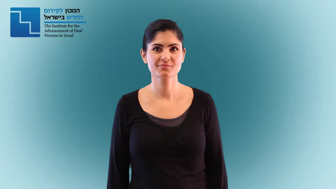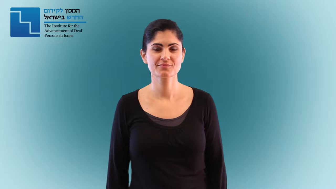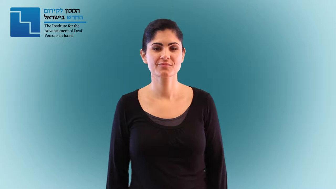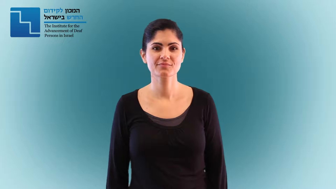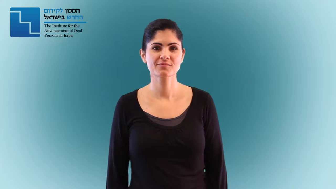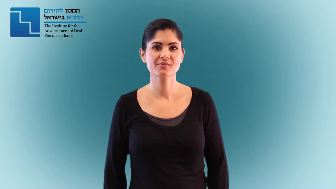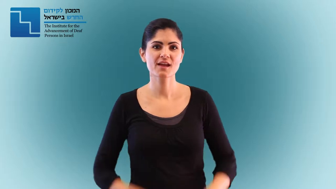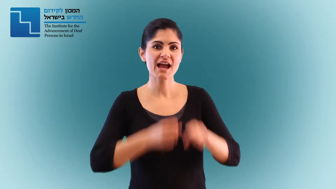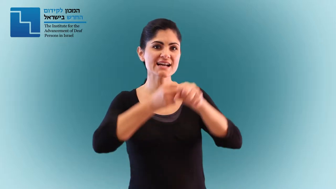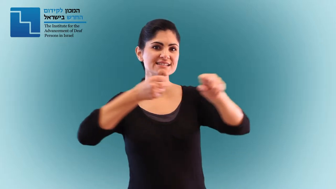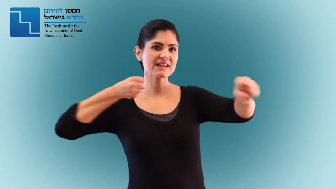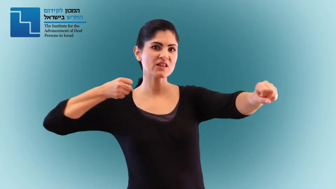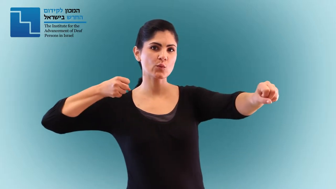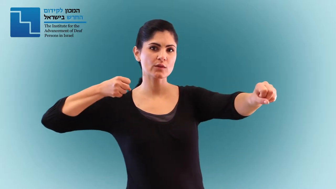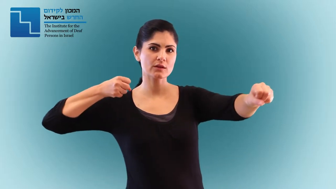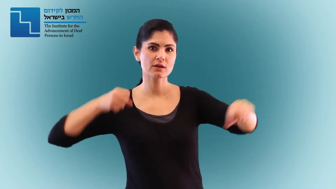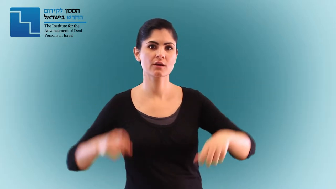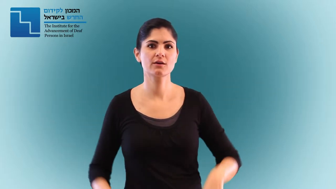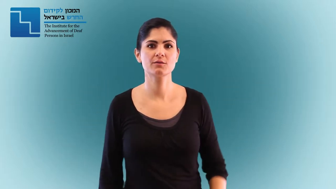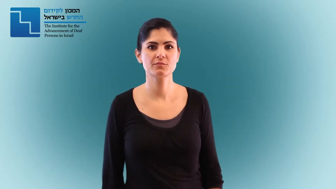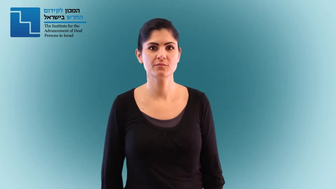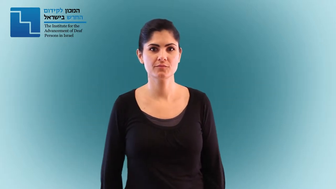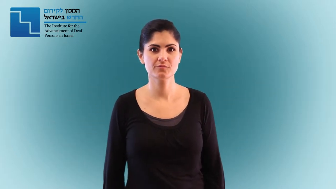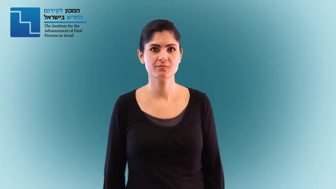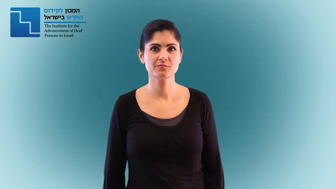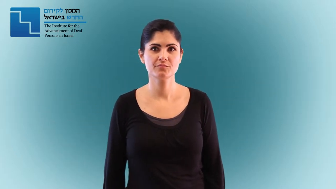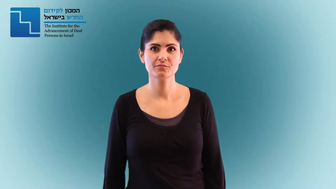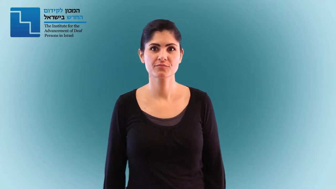הסתדרות